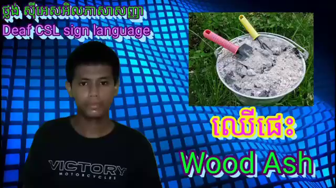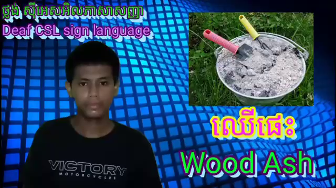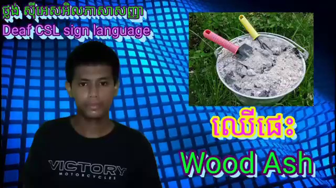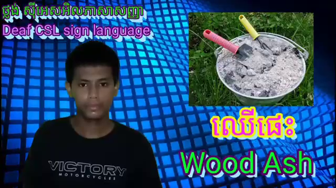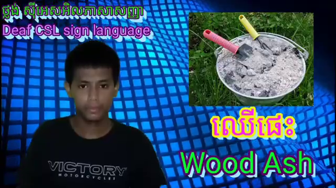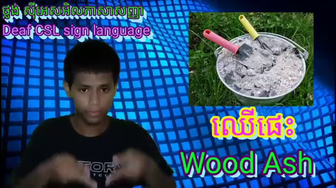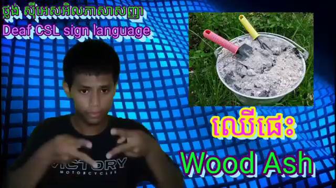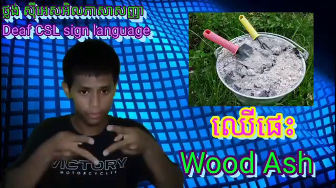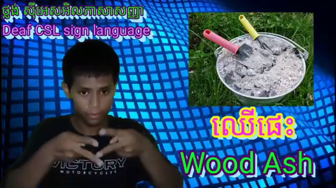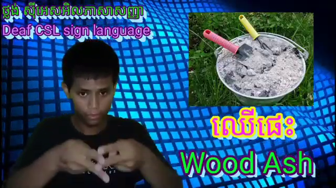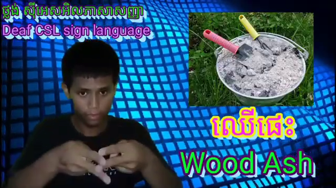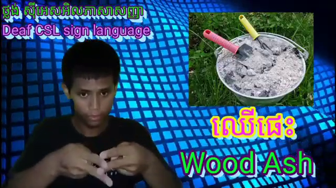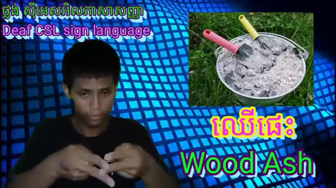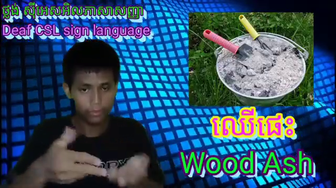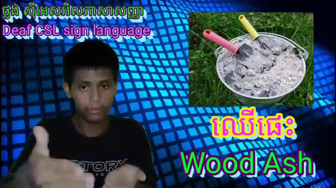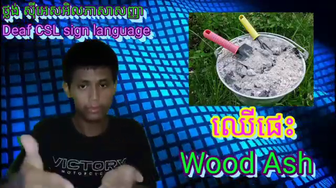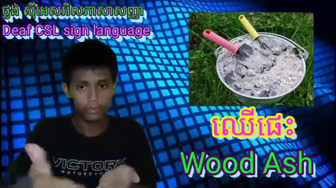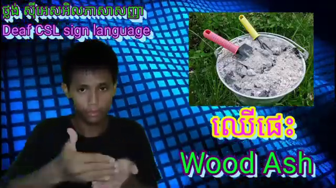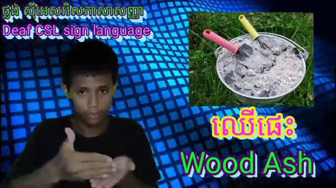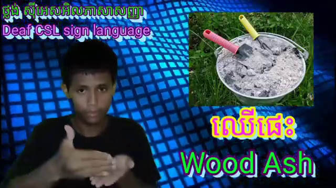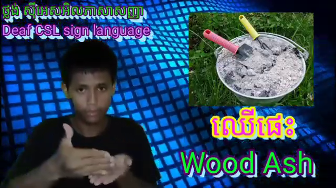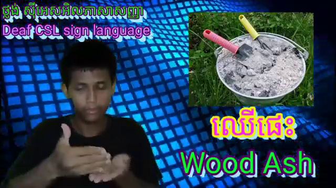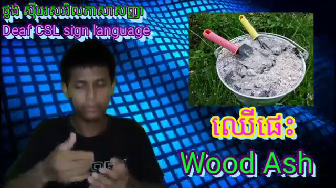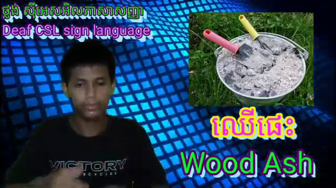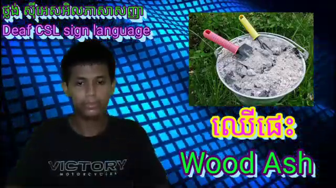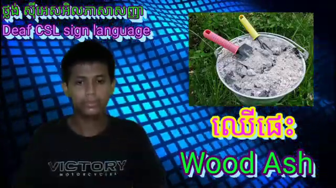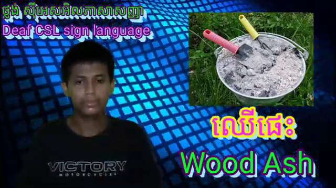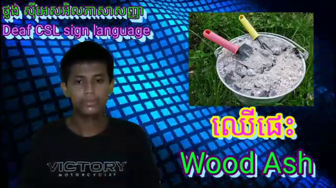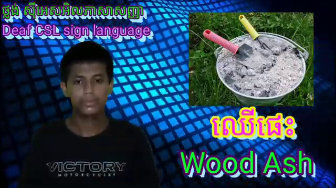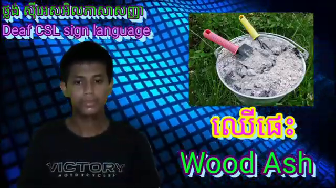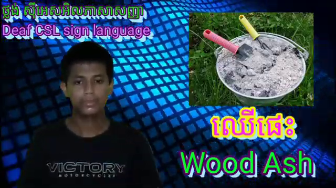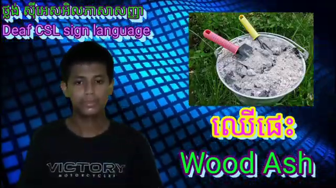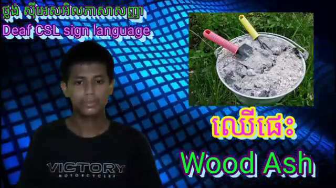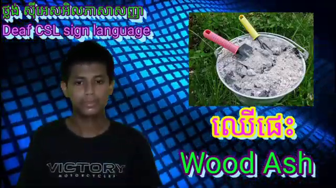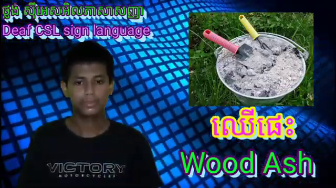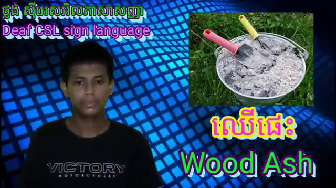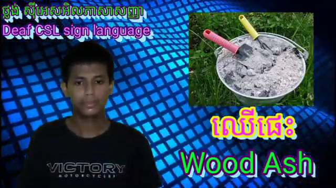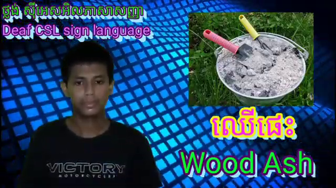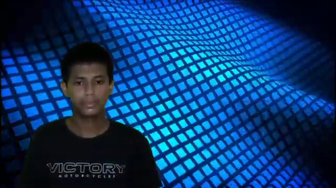ឈើផេះ